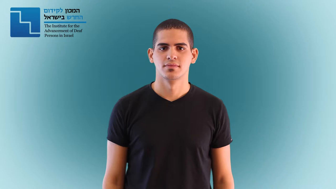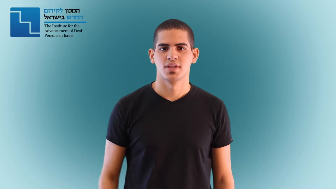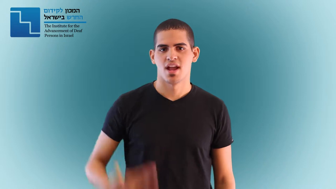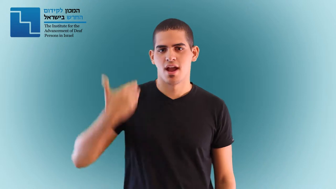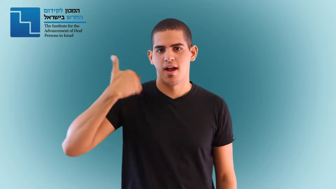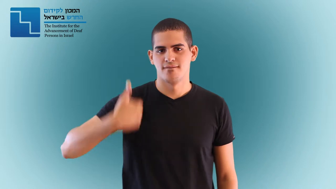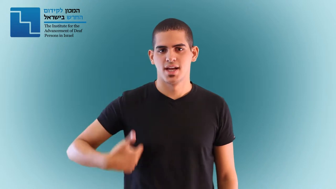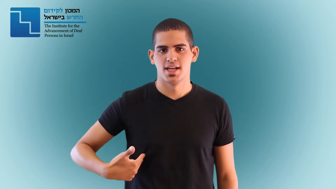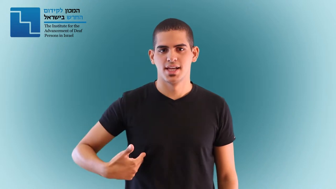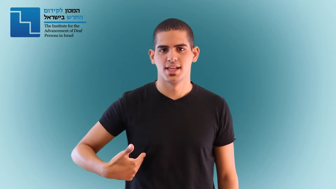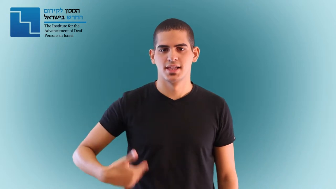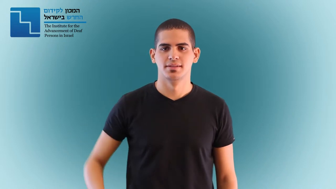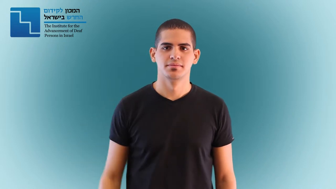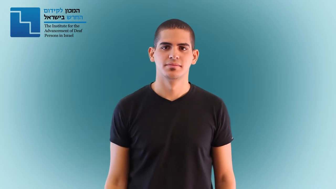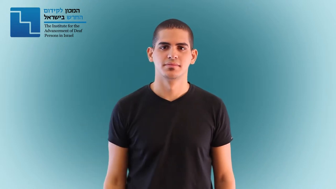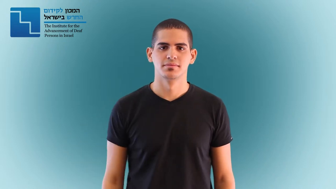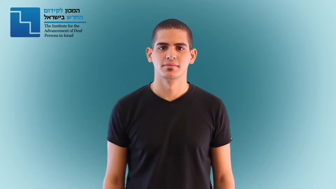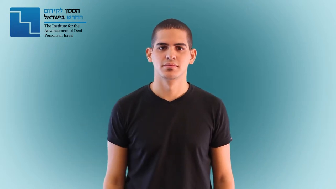רווק